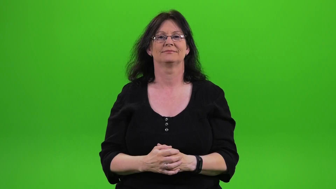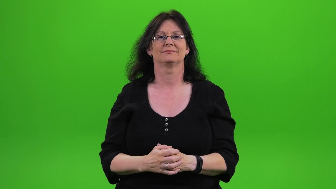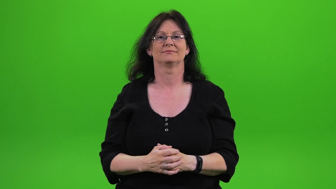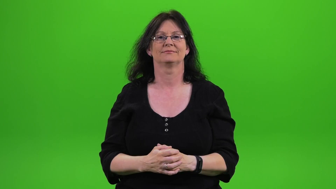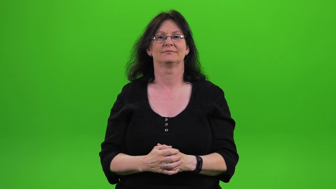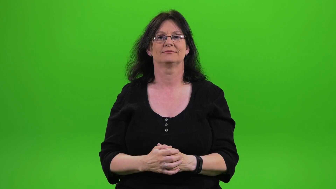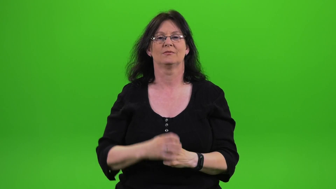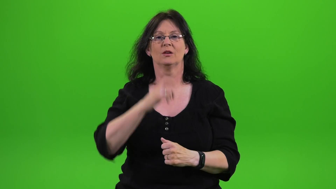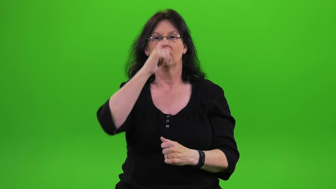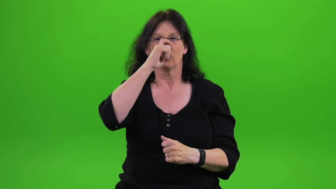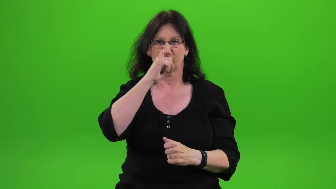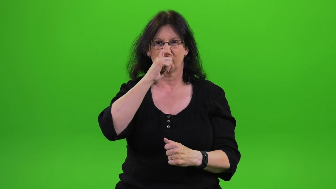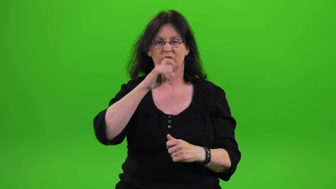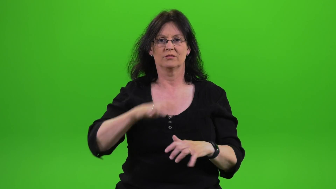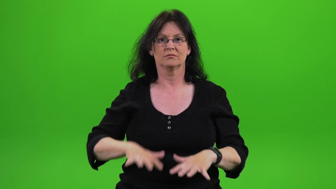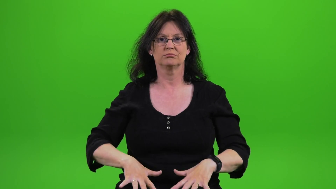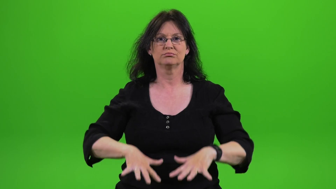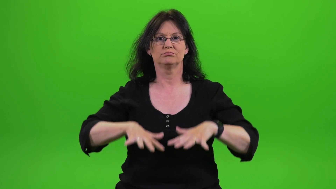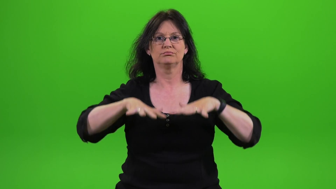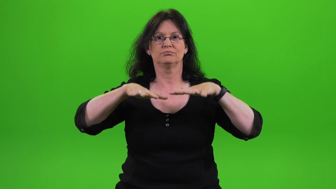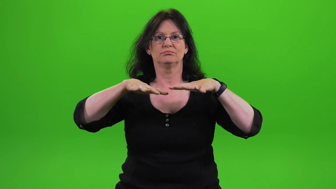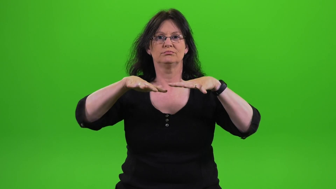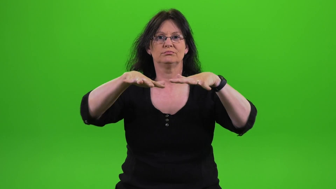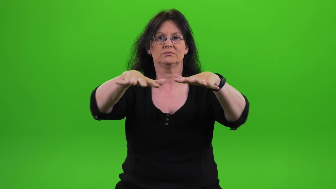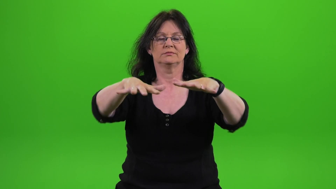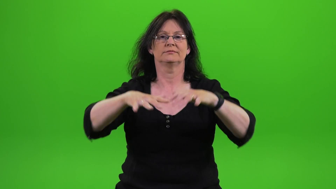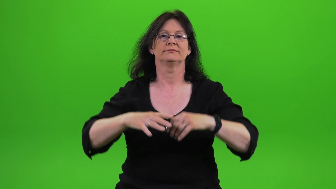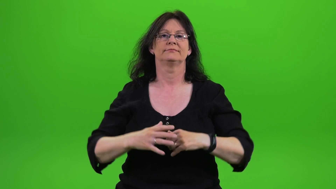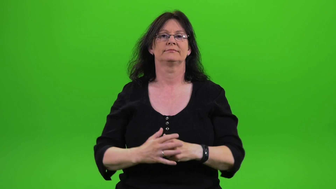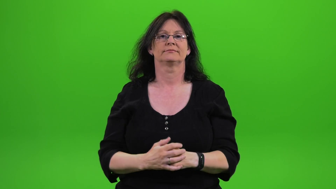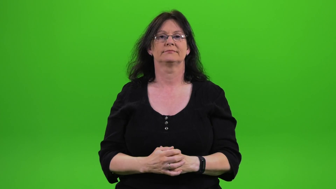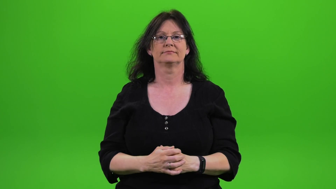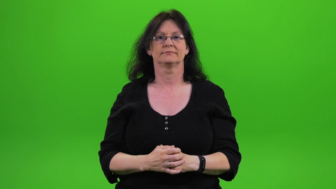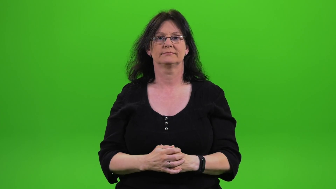Syndaflóð